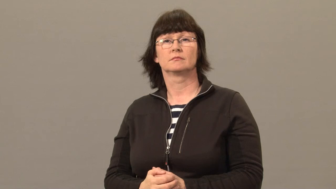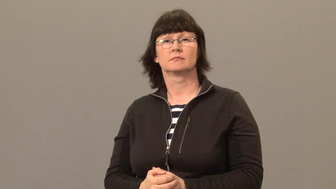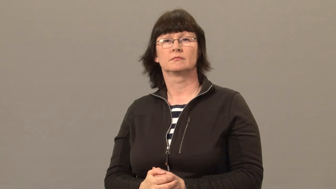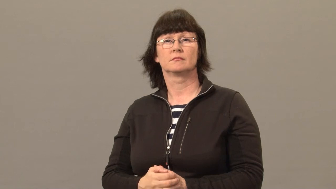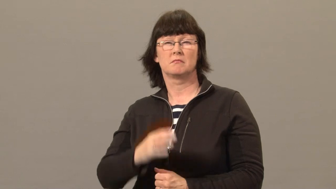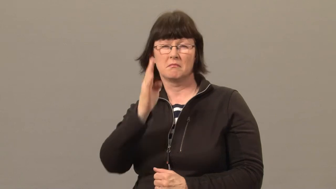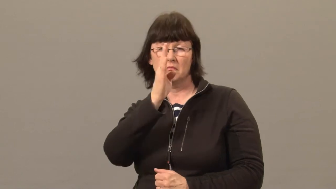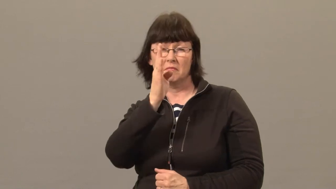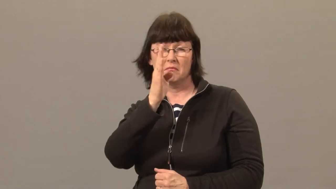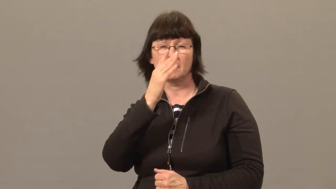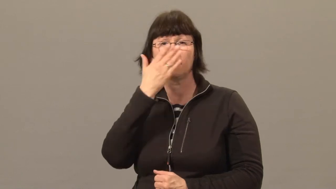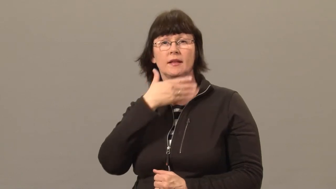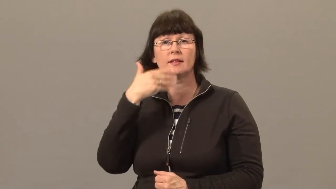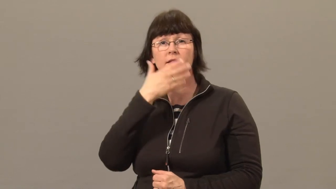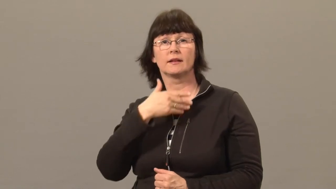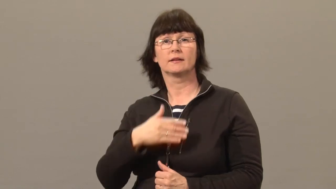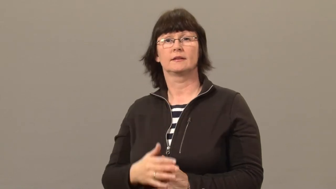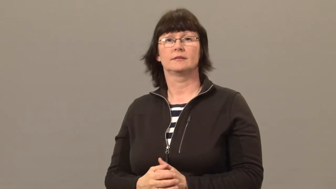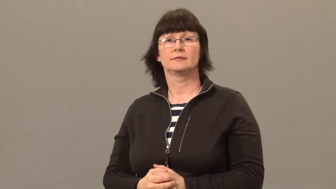Meðalhiti